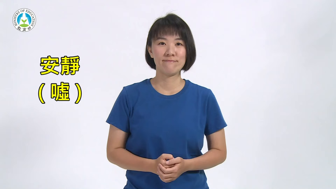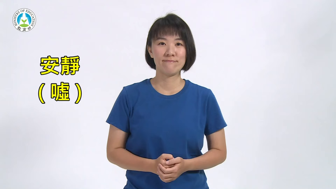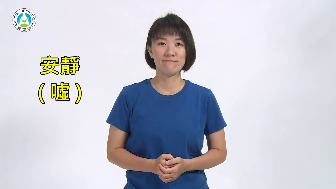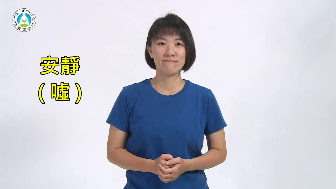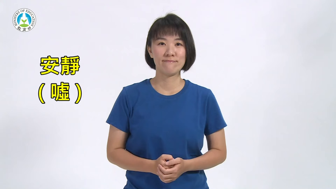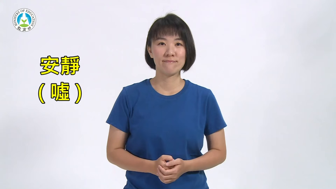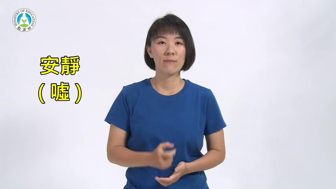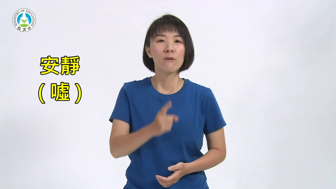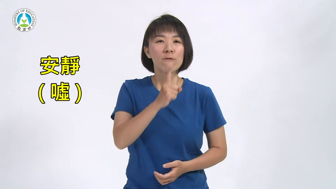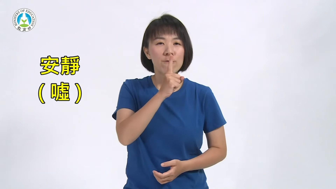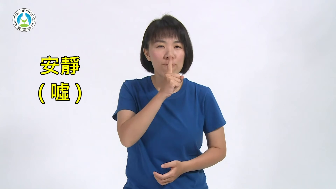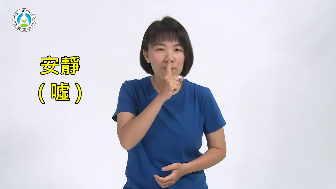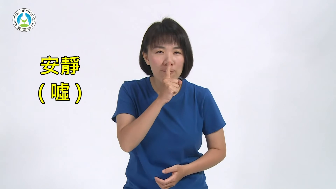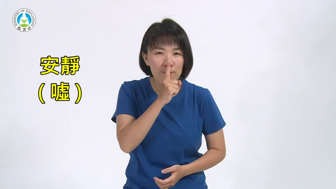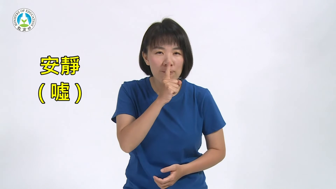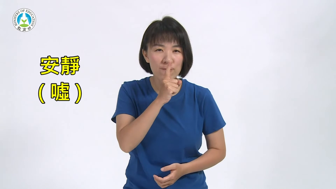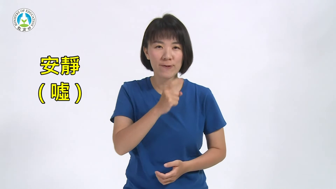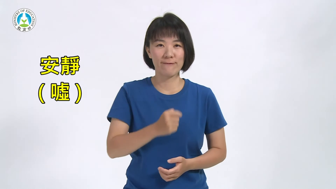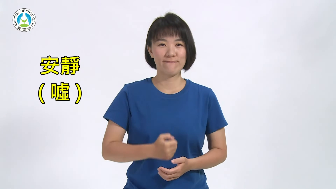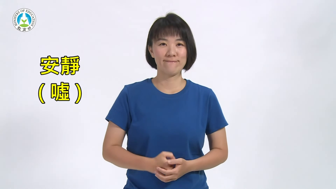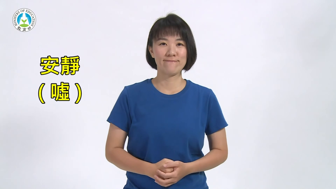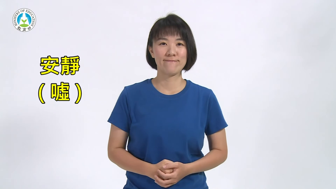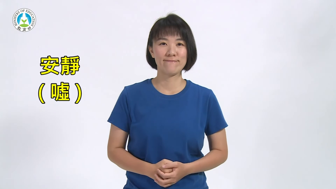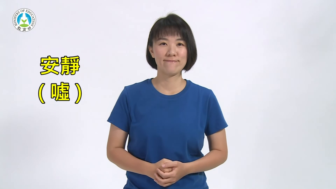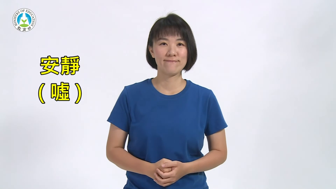安靜、噓